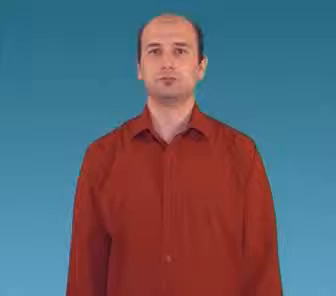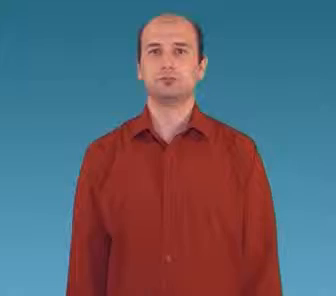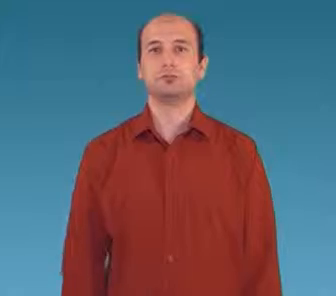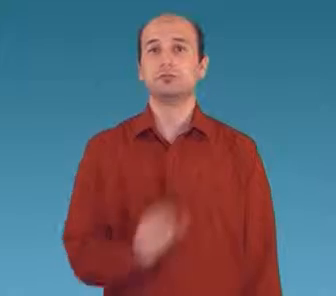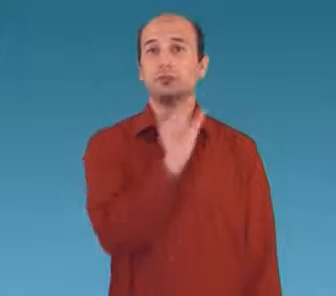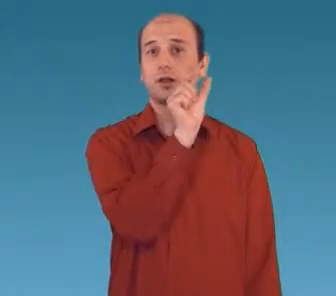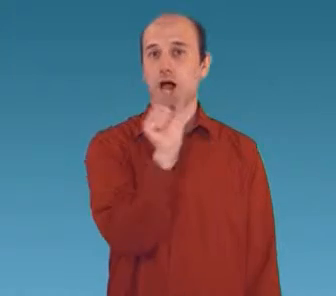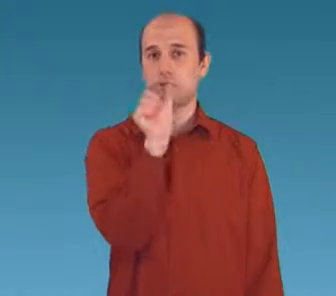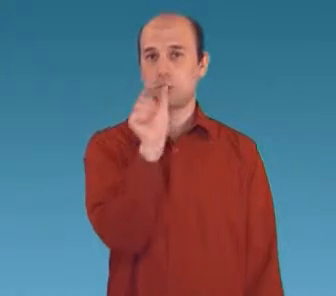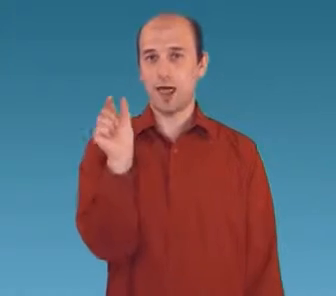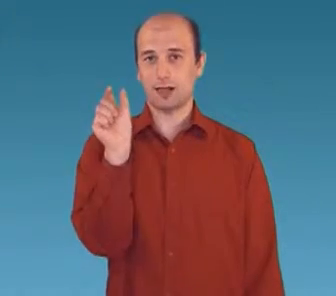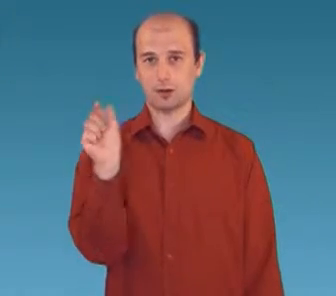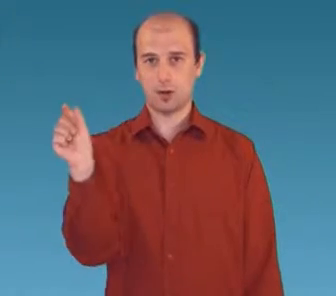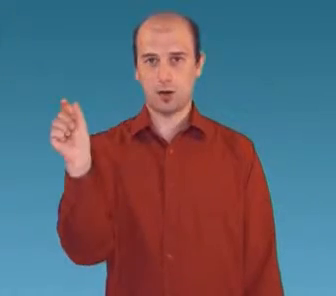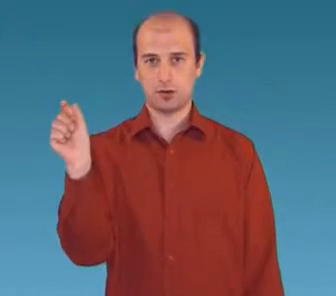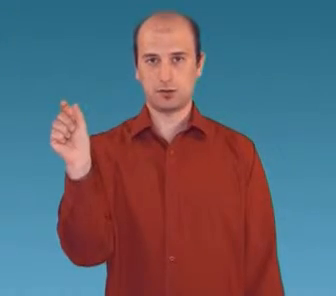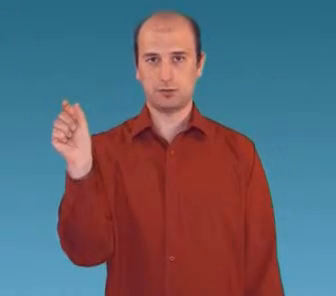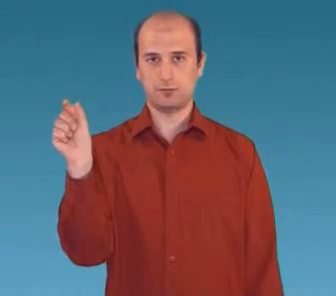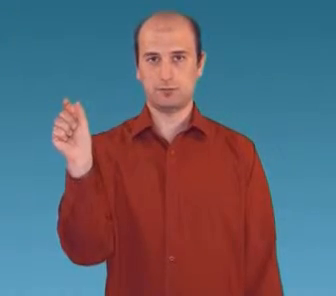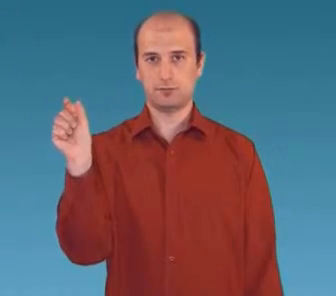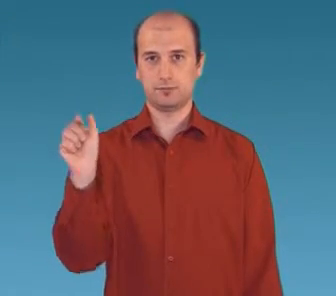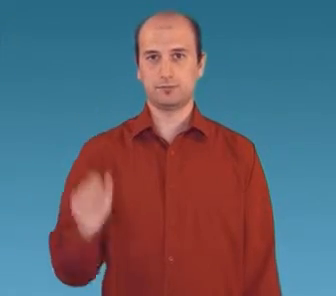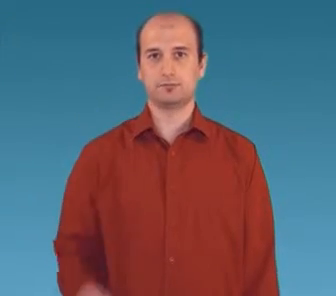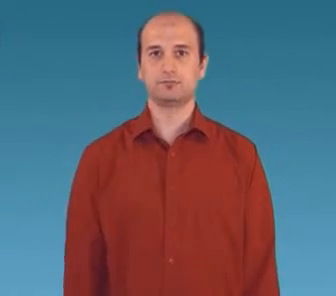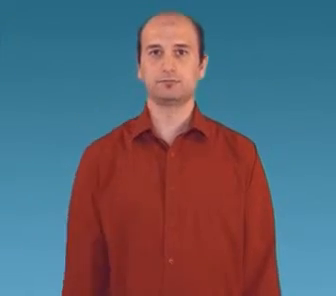Tabulátor